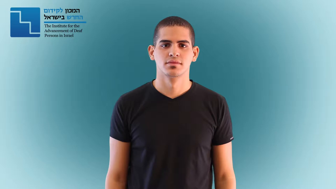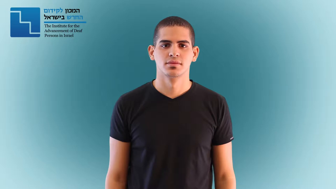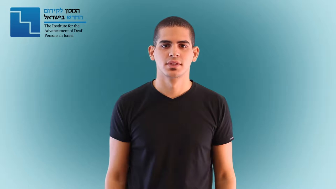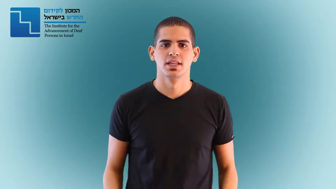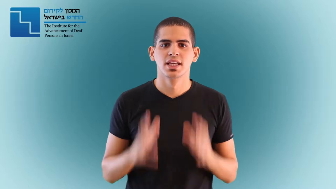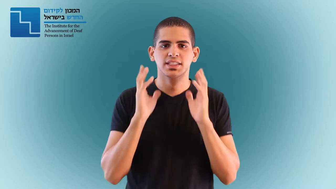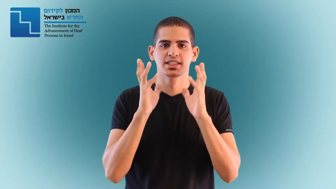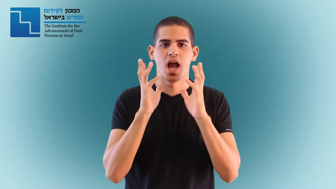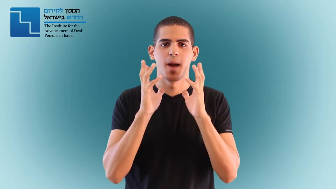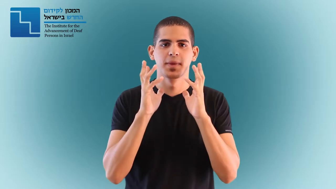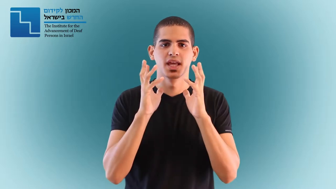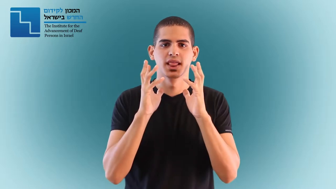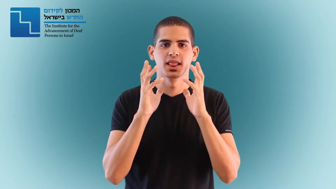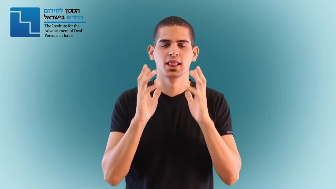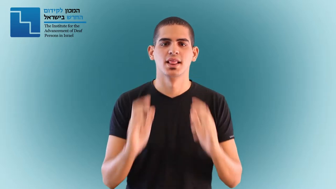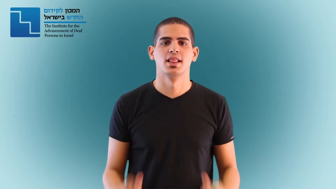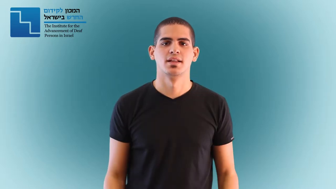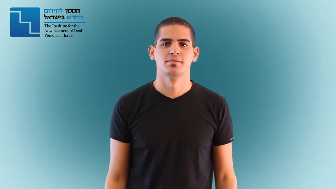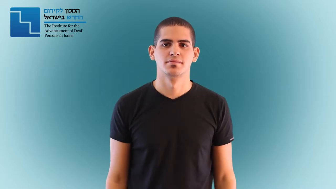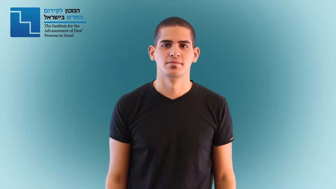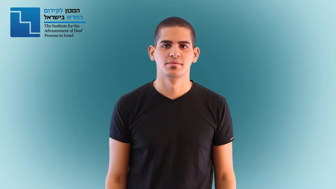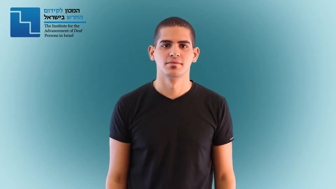יצחק רבין